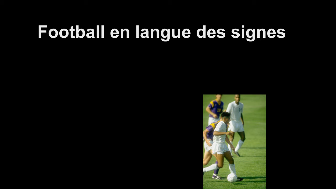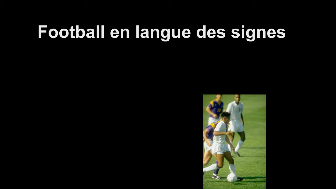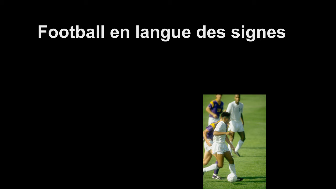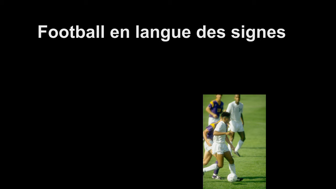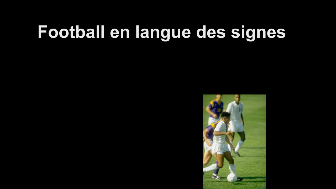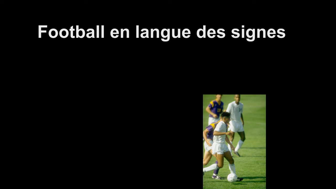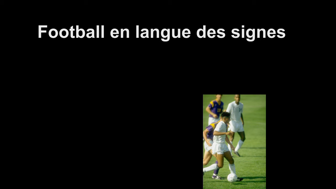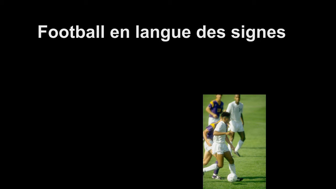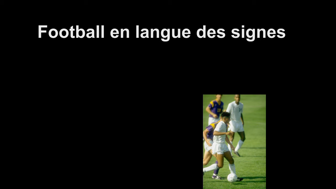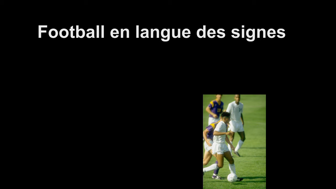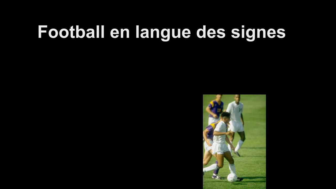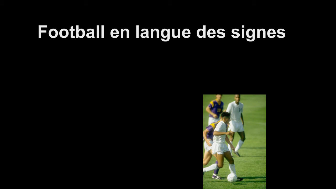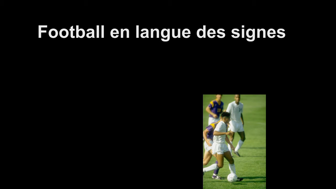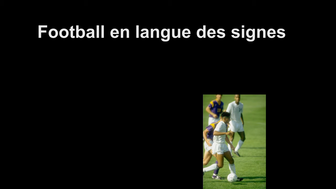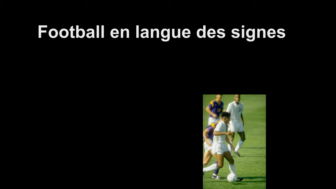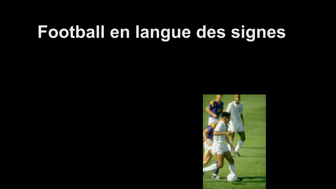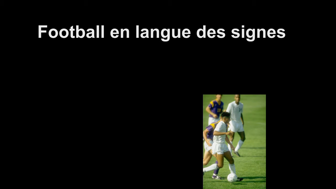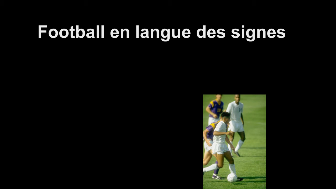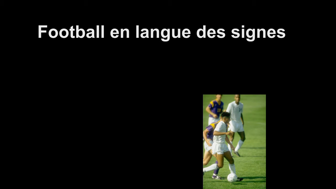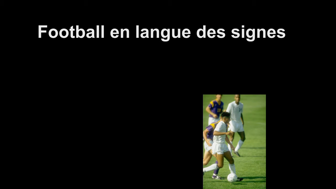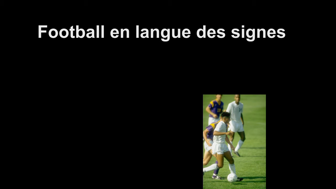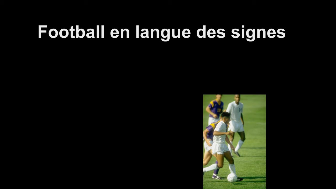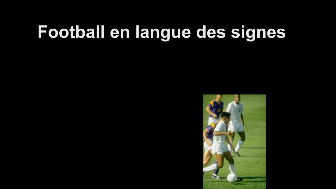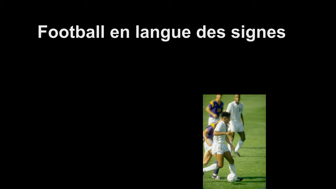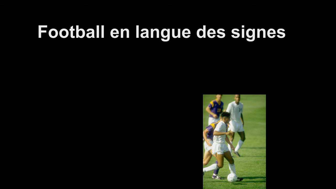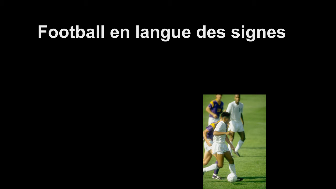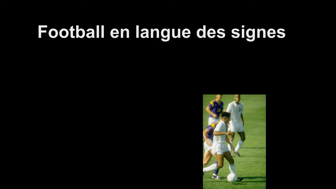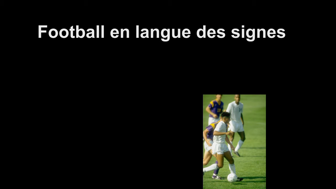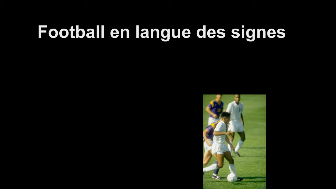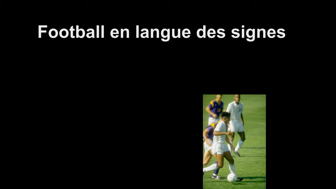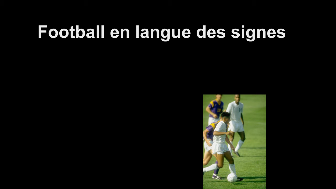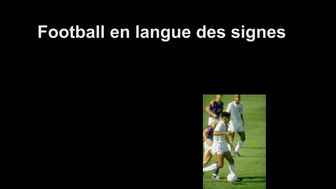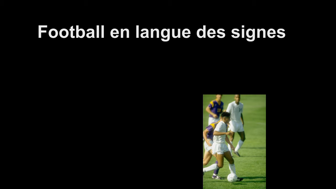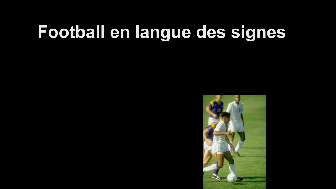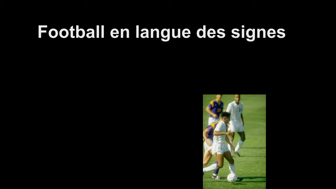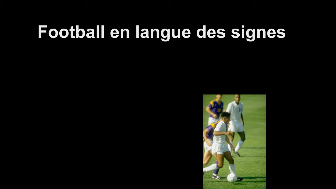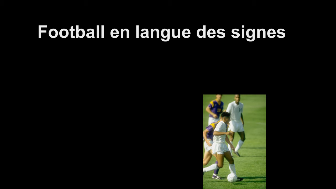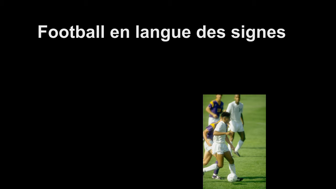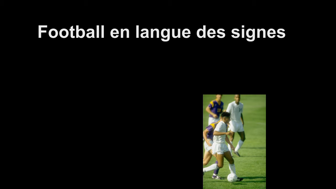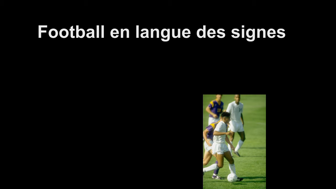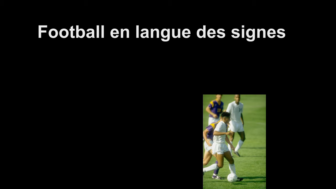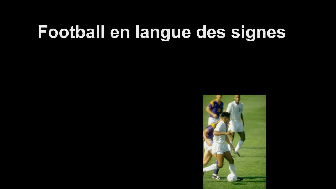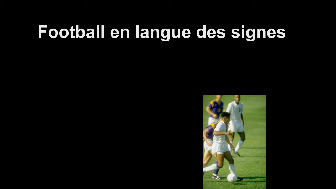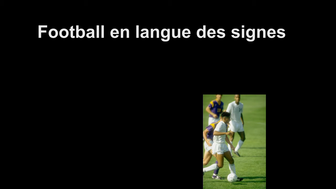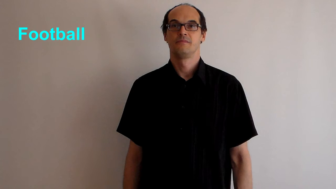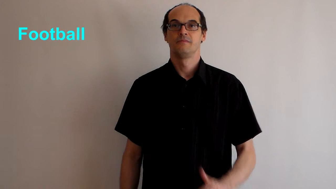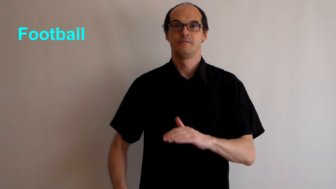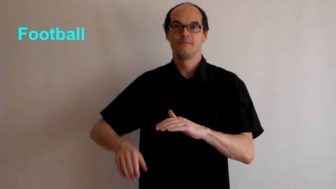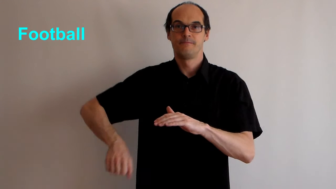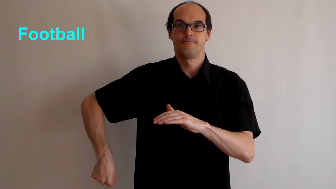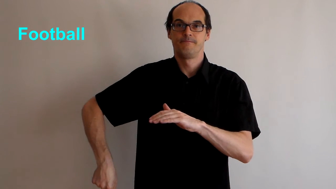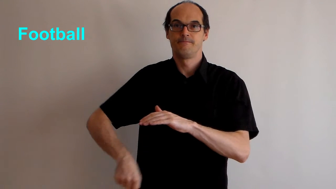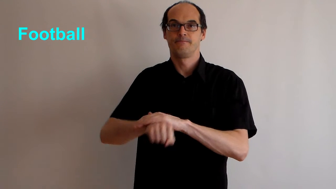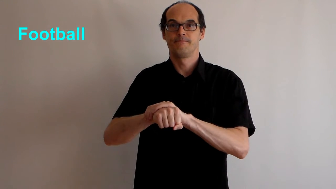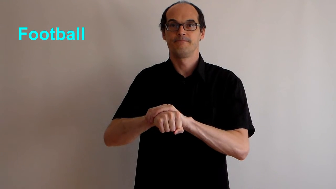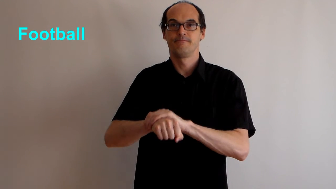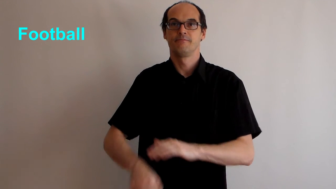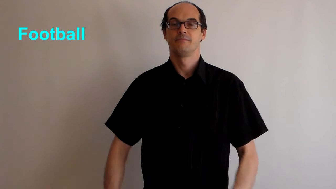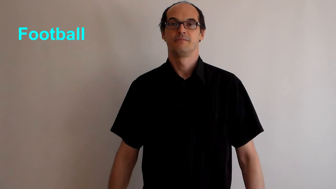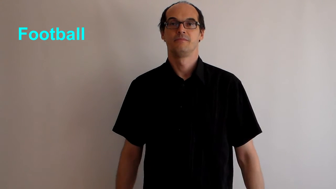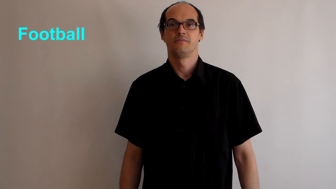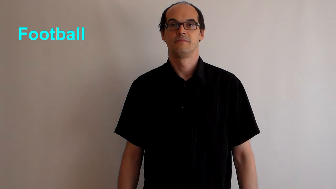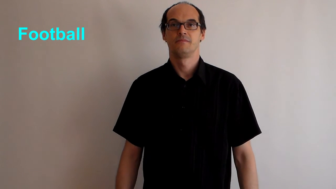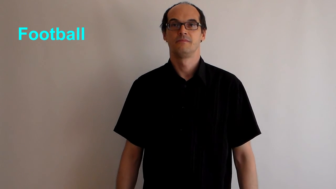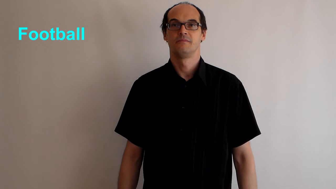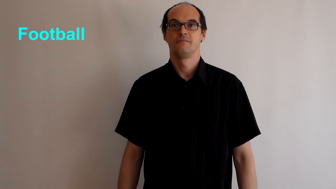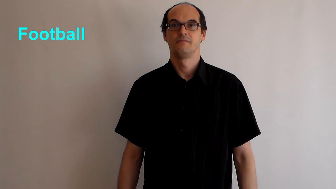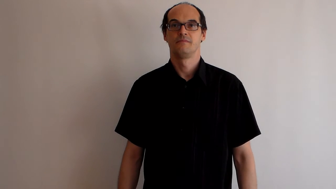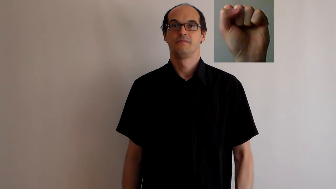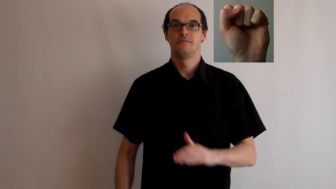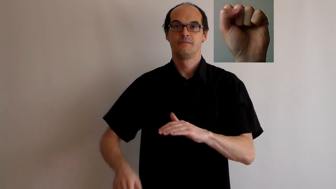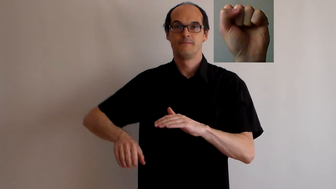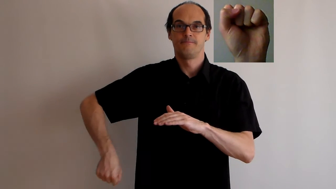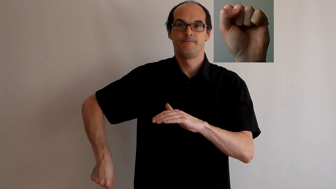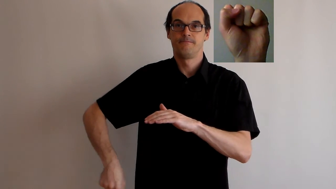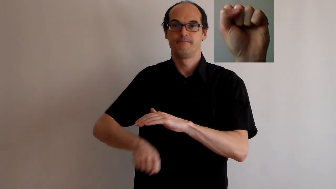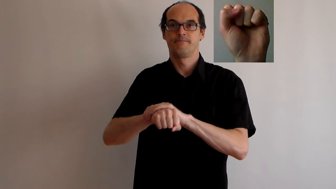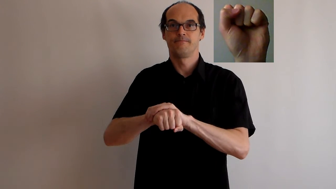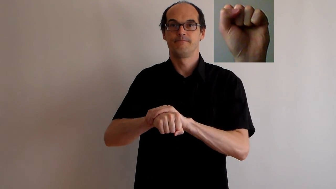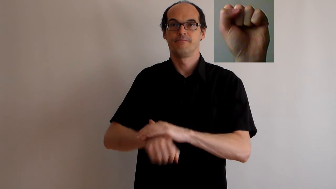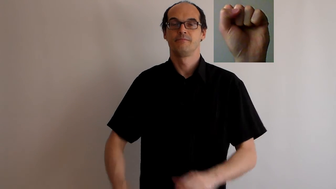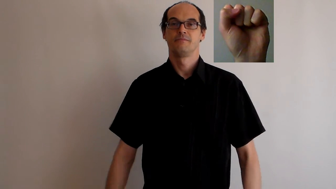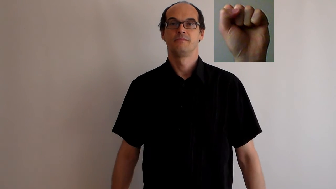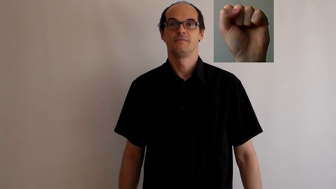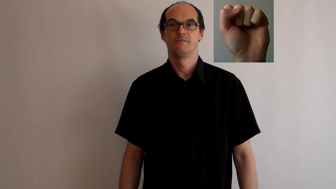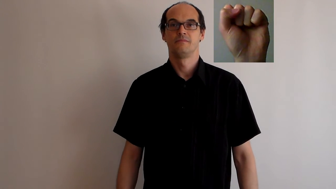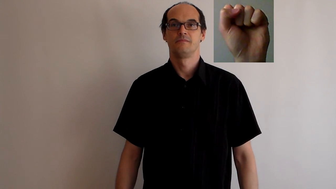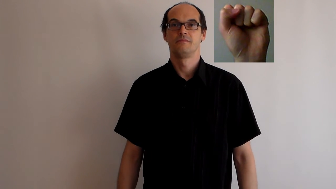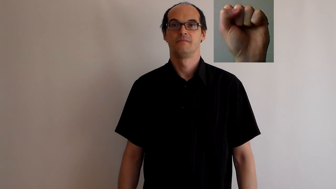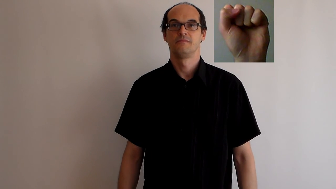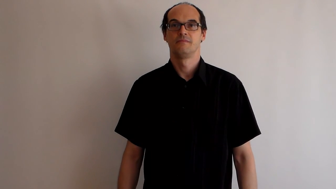Football